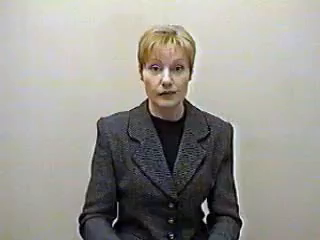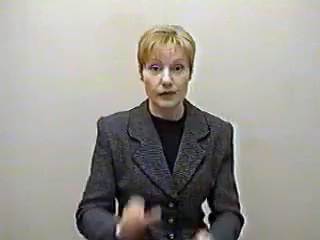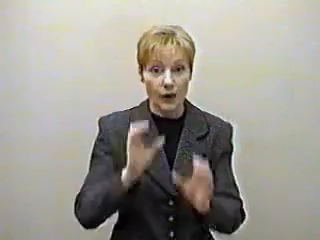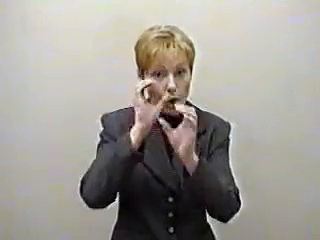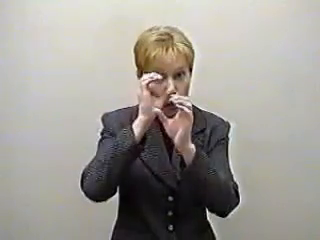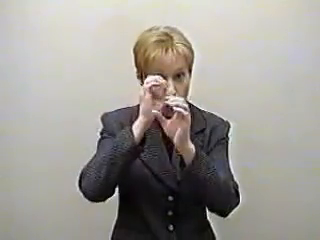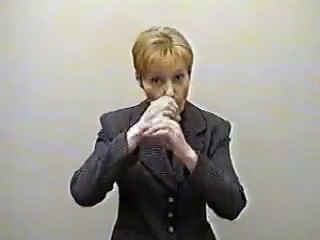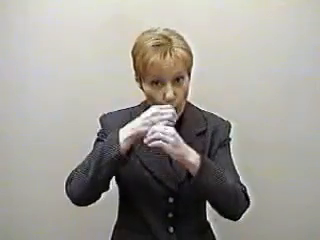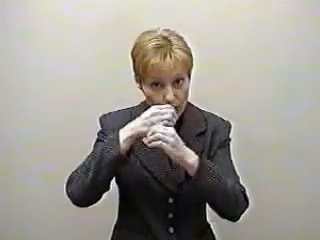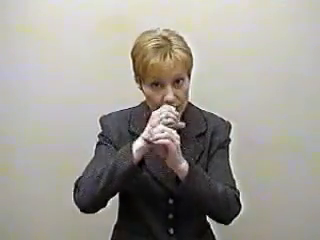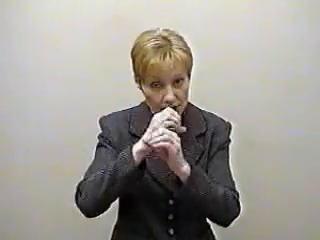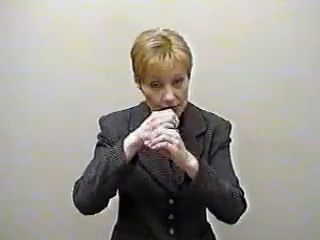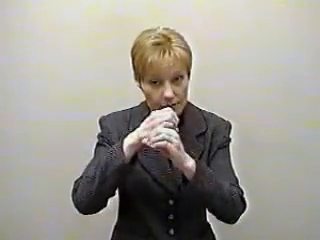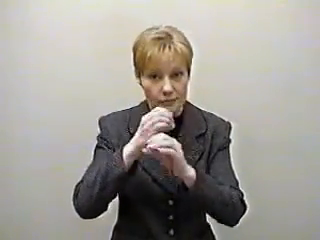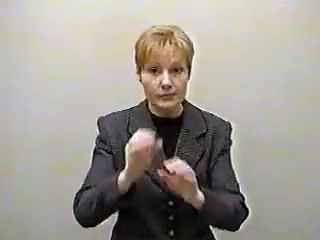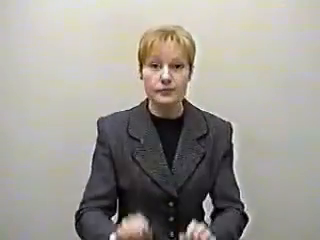оптика